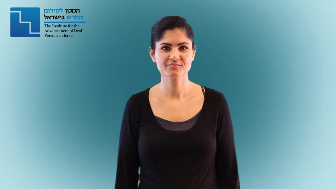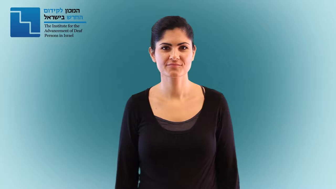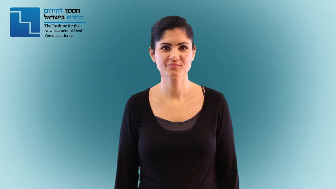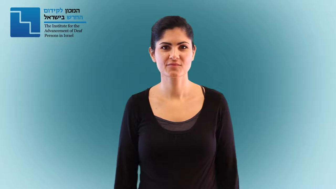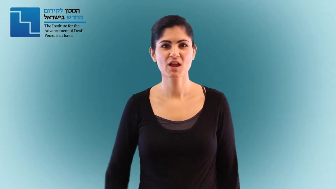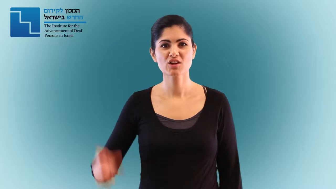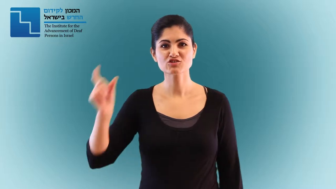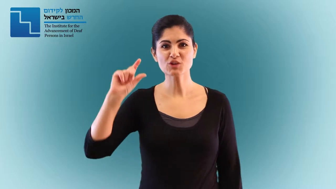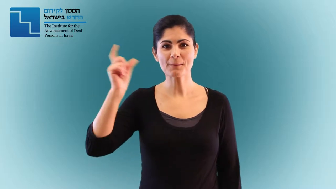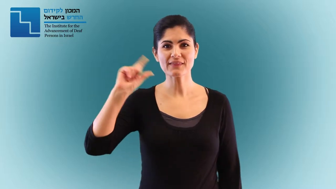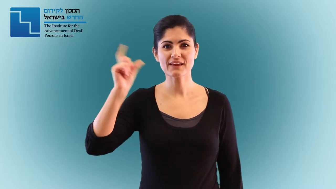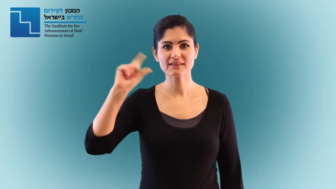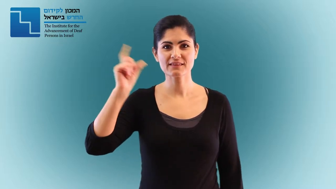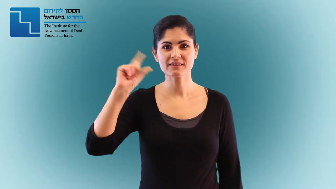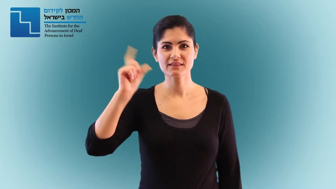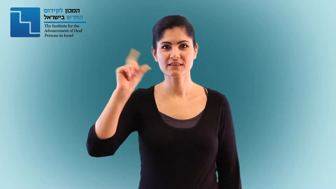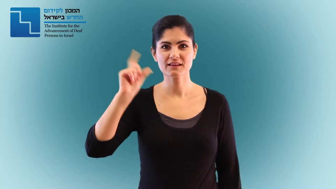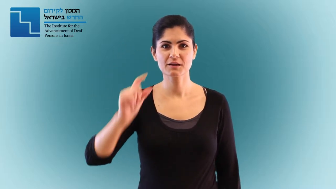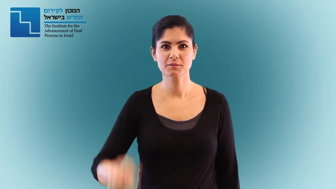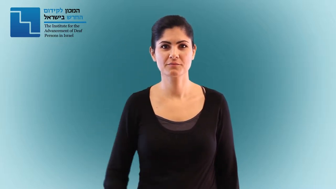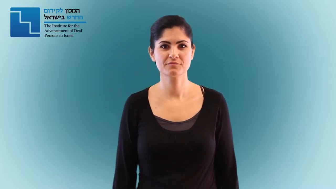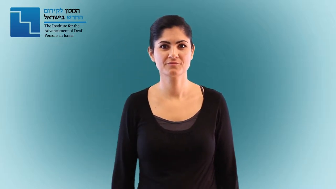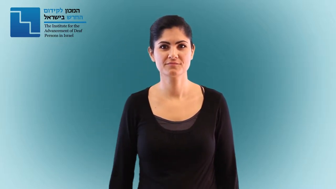שמנת מתוקה